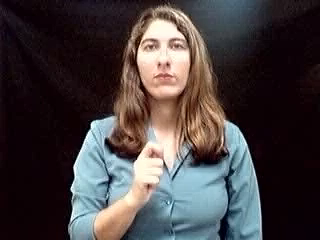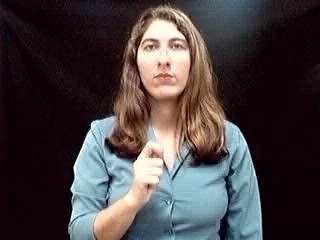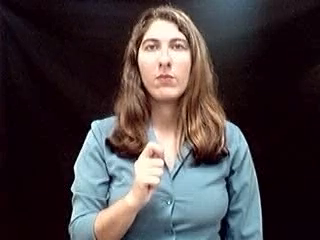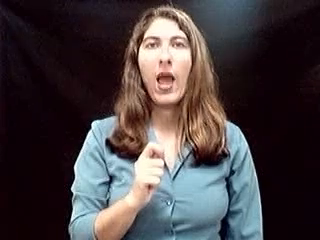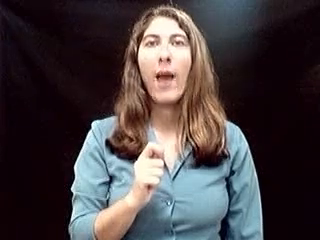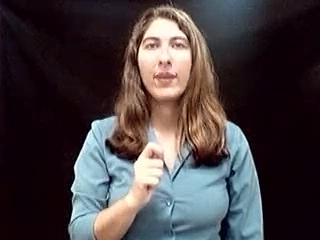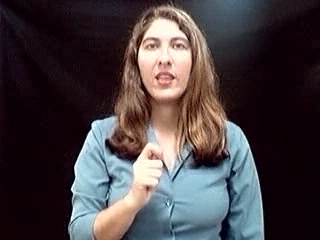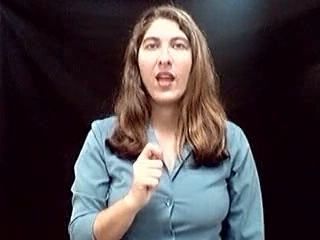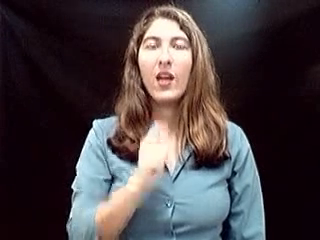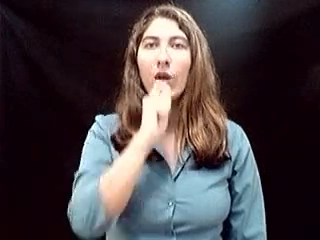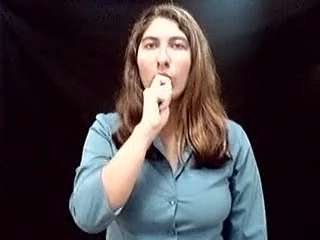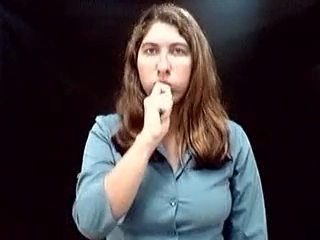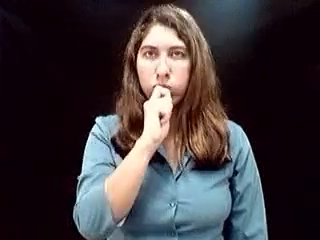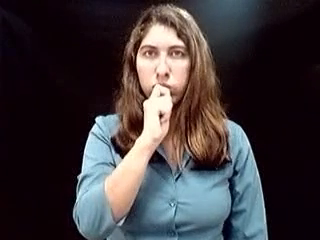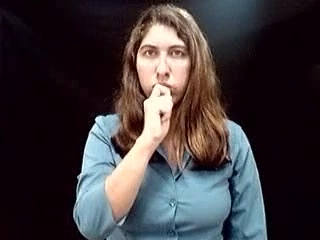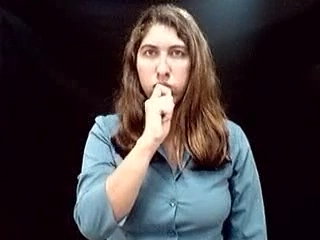apitar